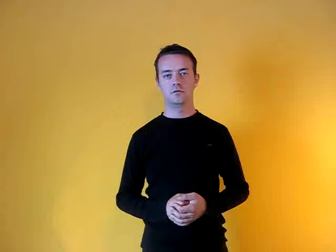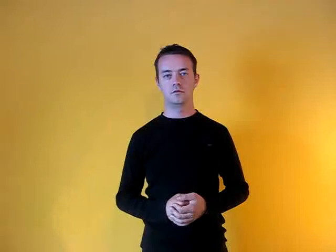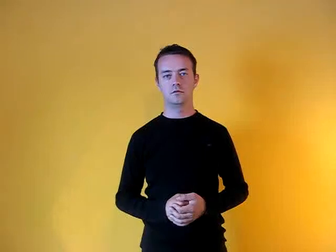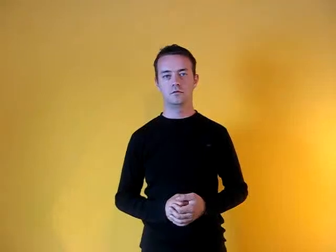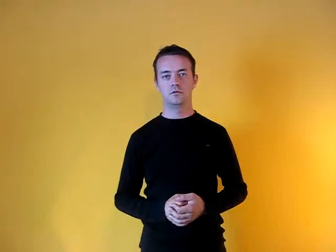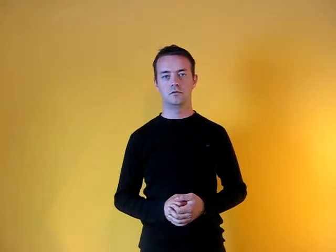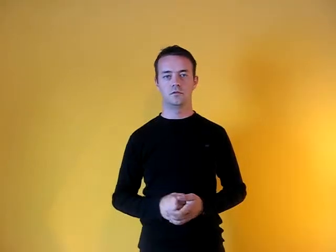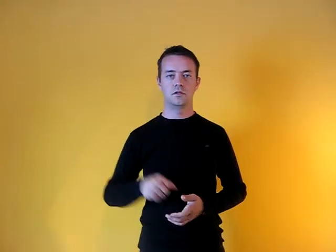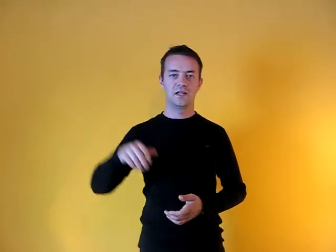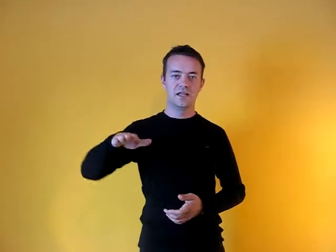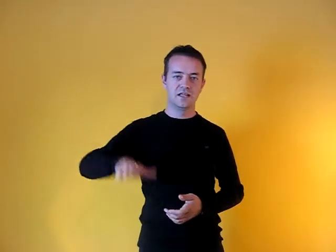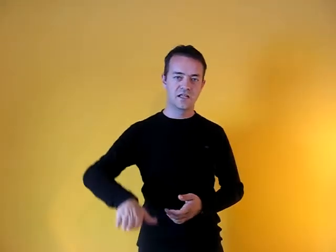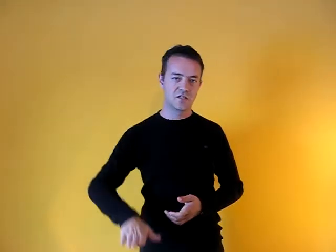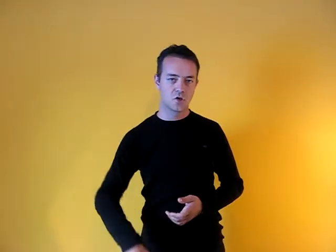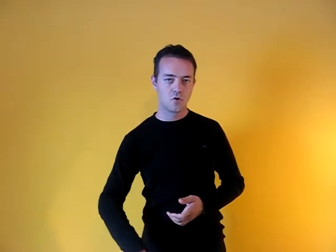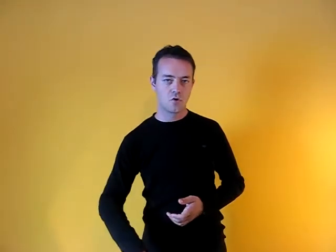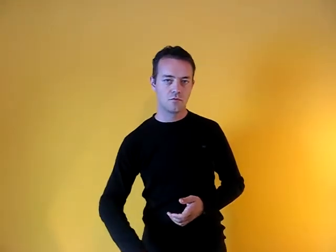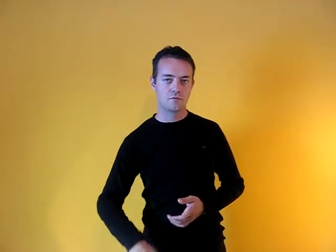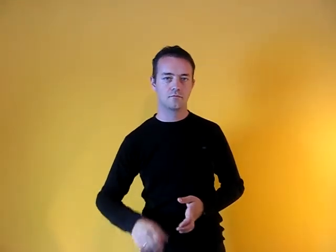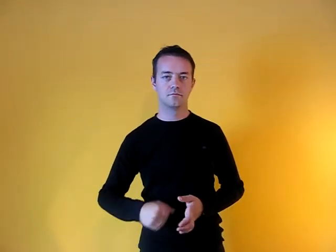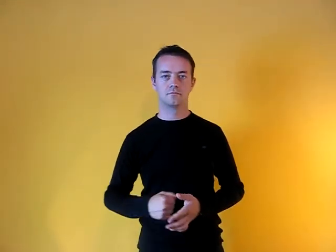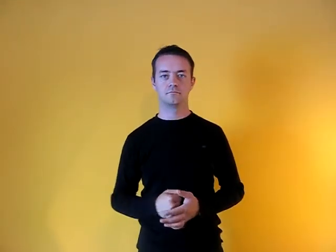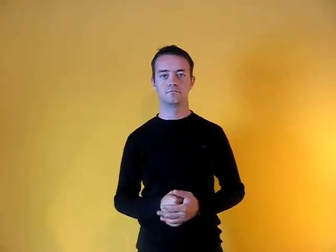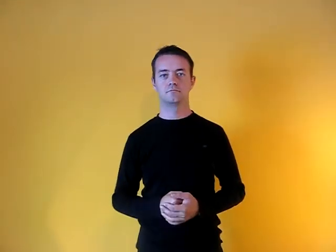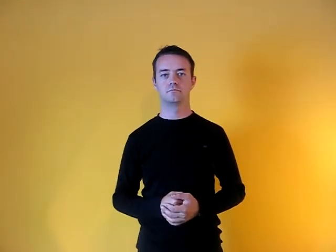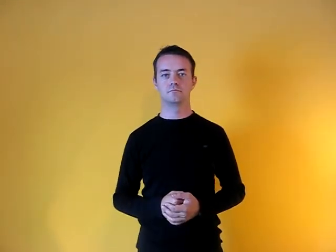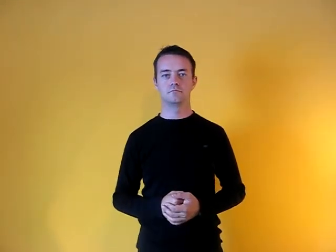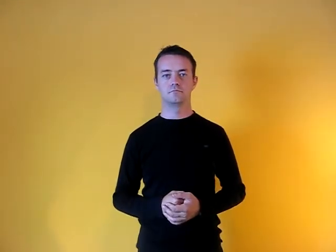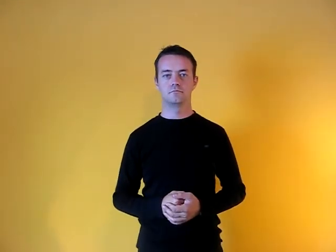nisko